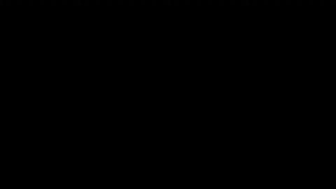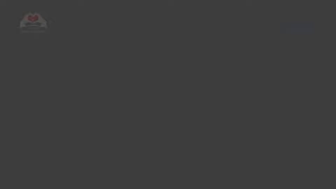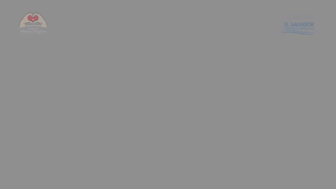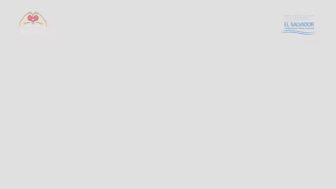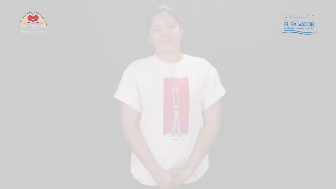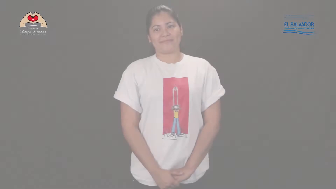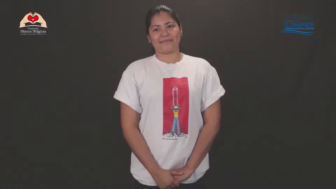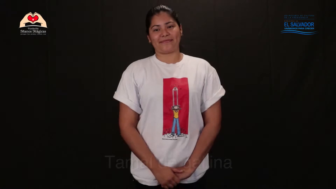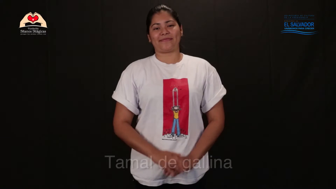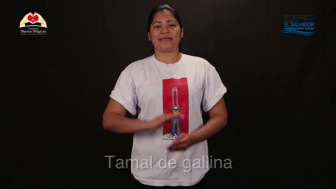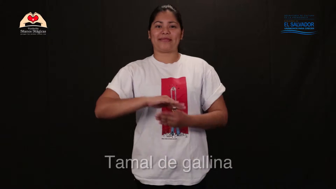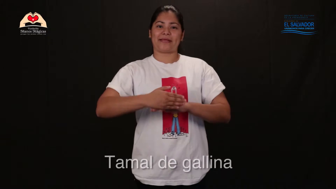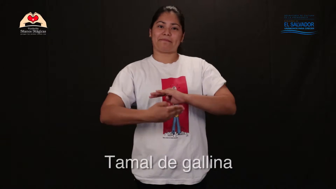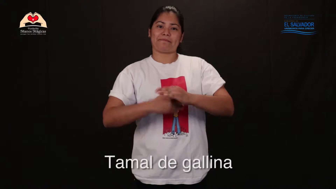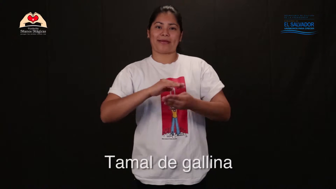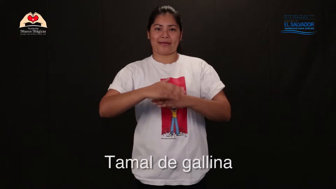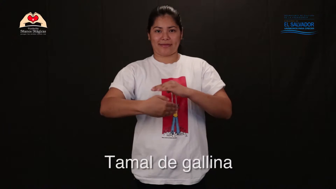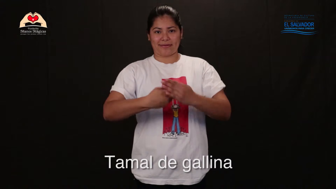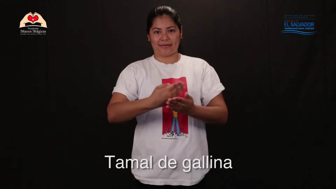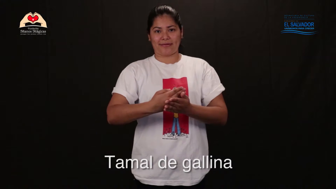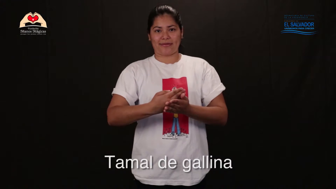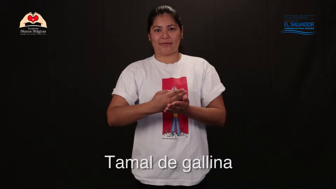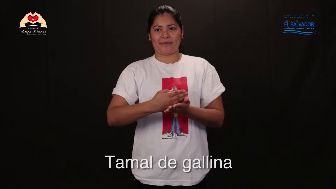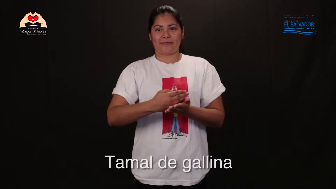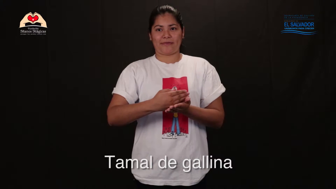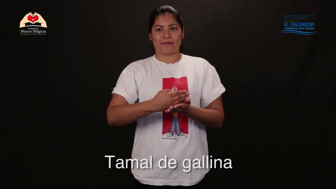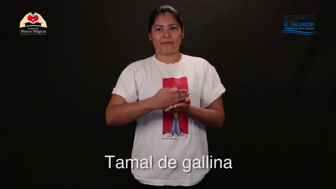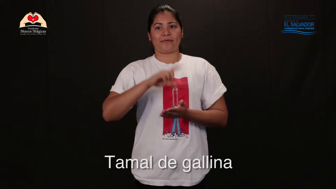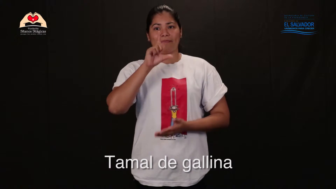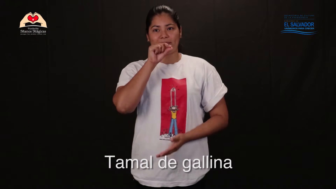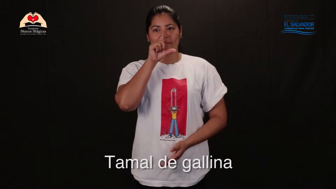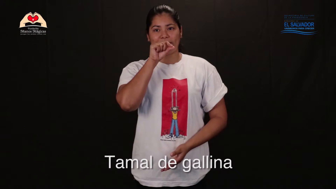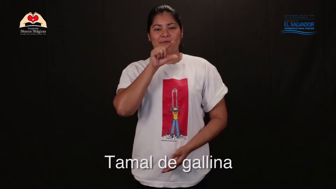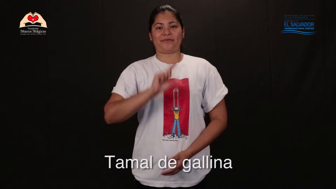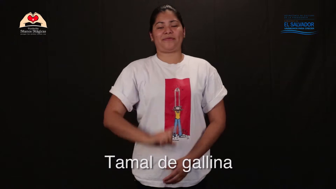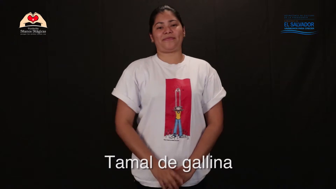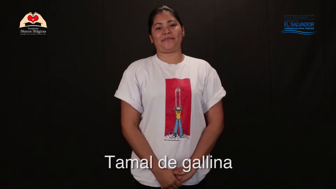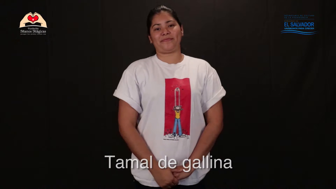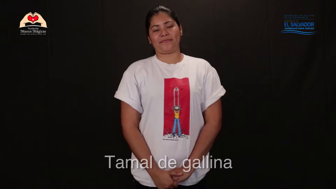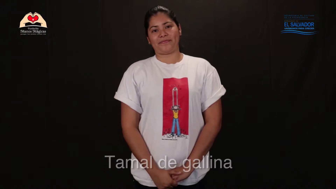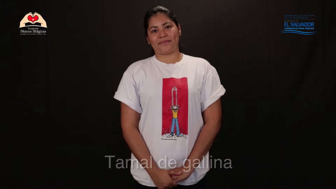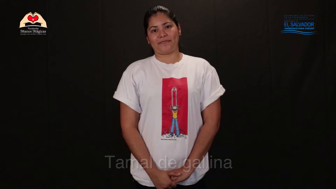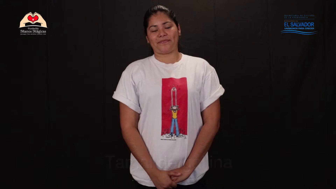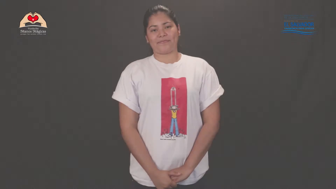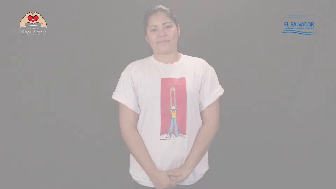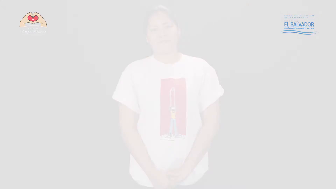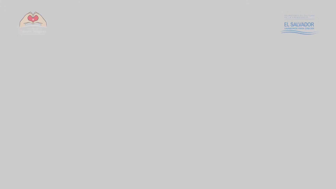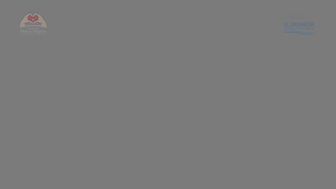Tamal de gallina